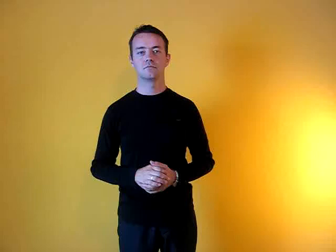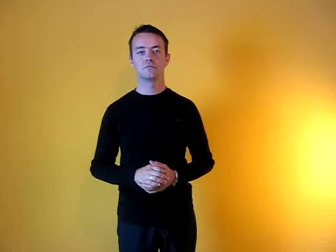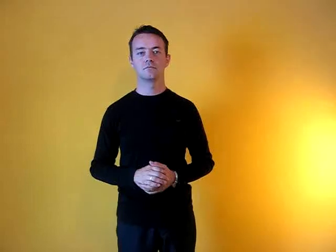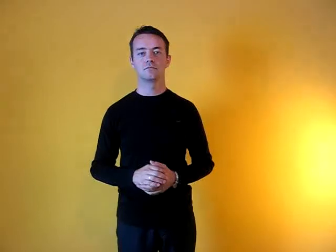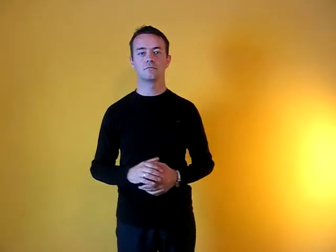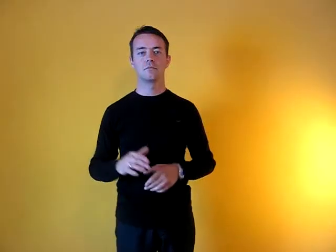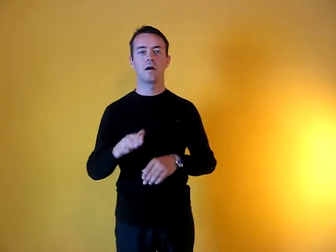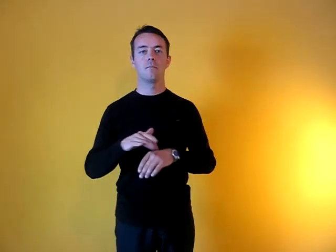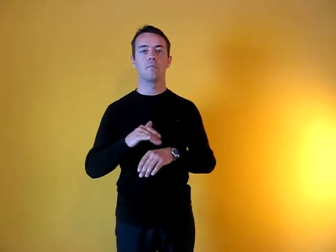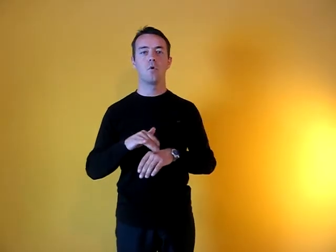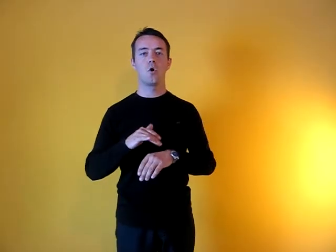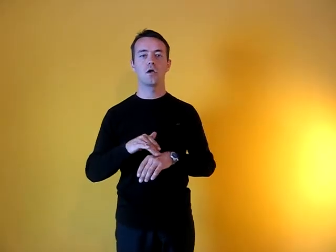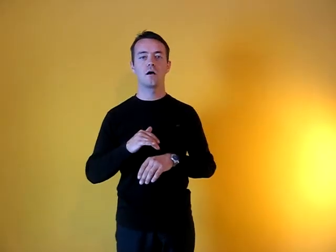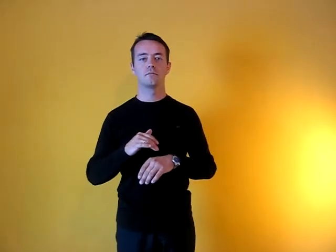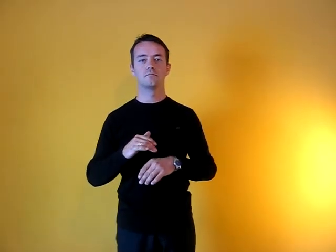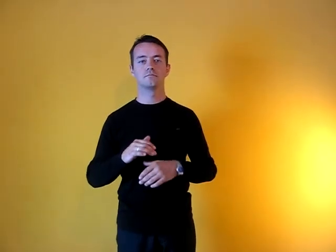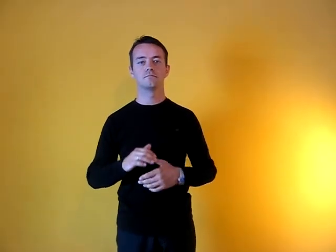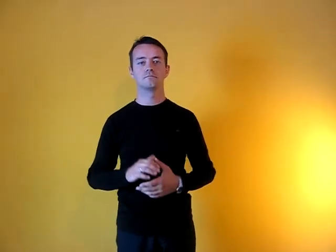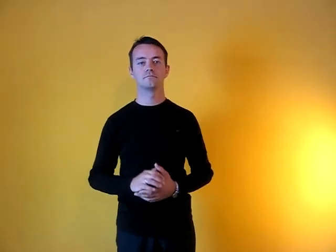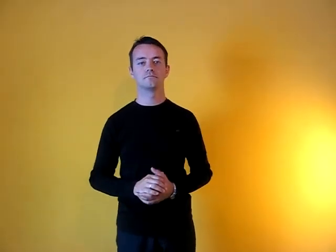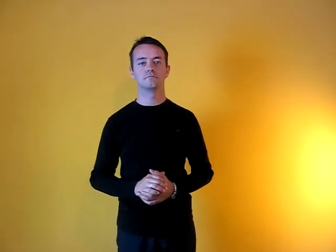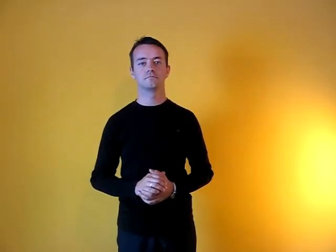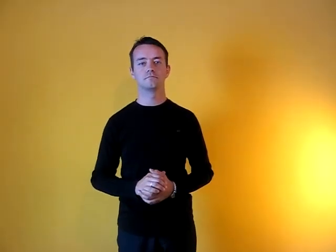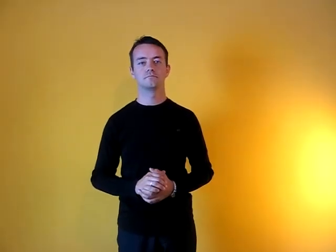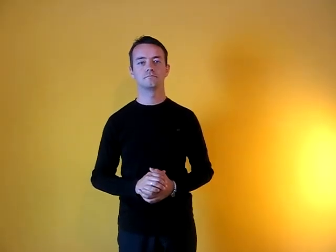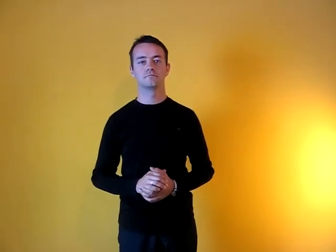boja